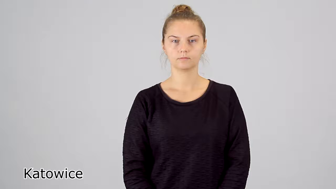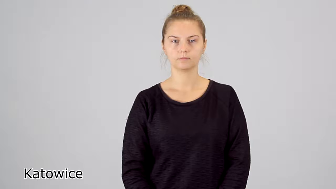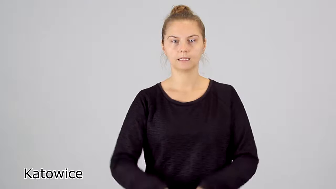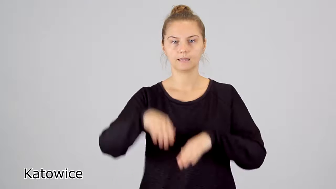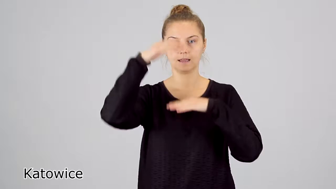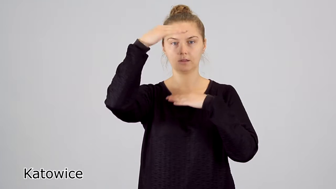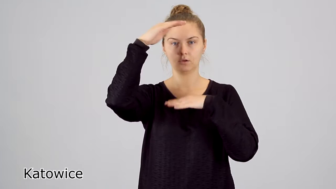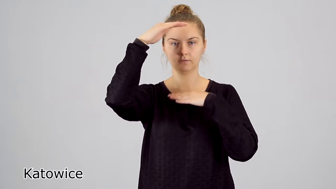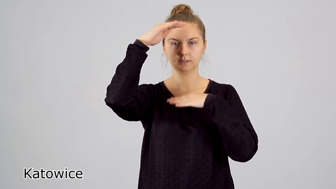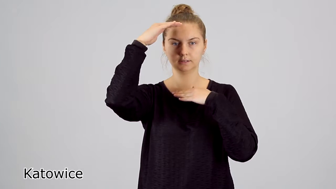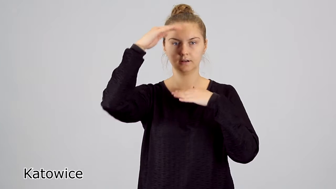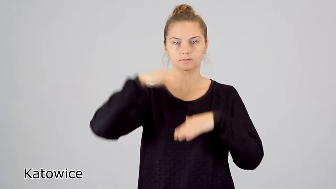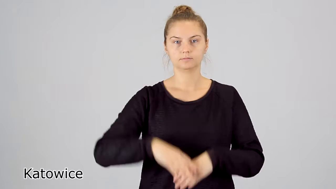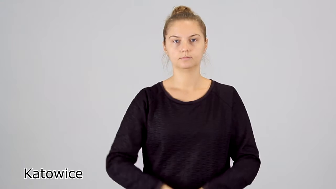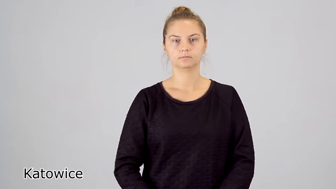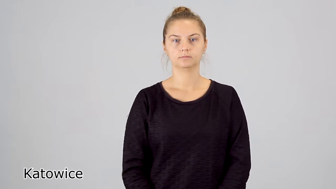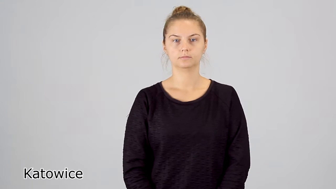Katowice